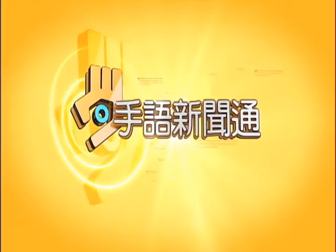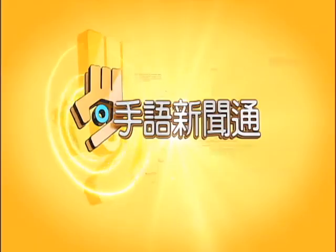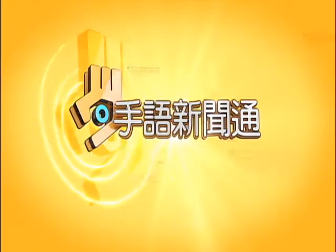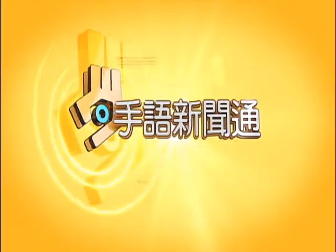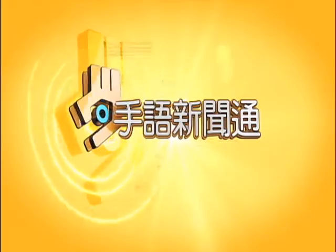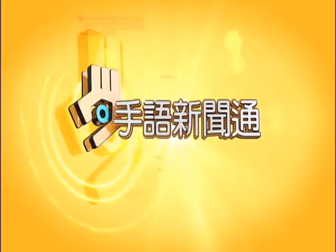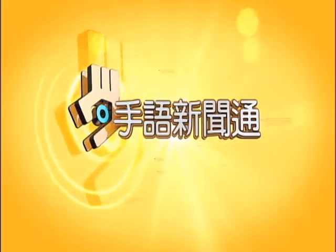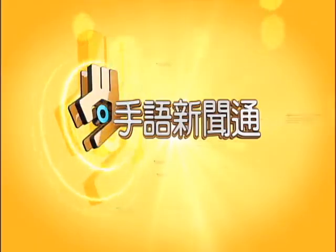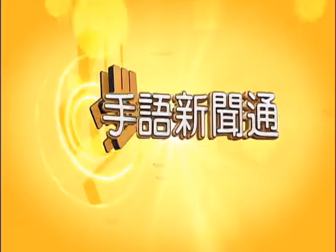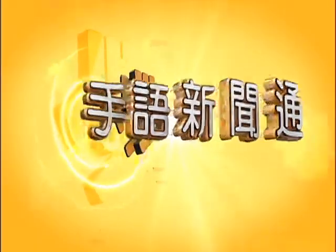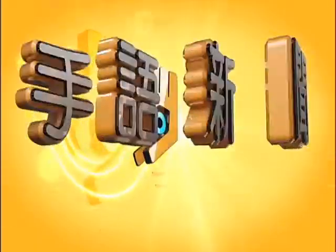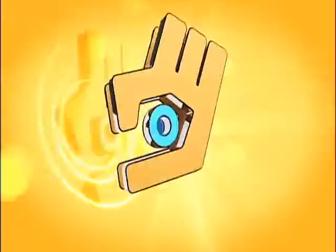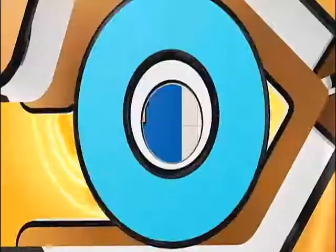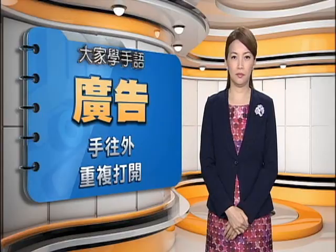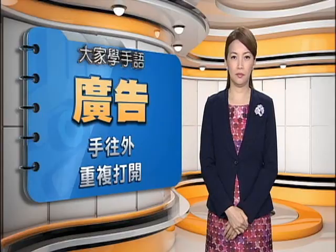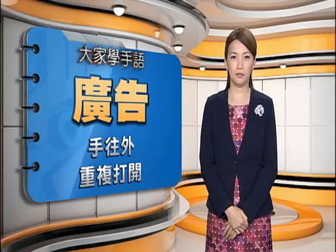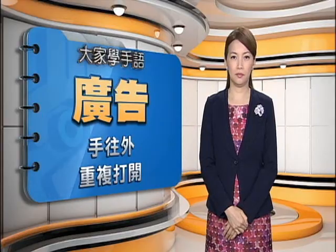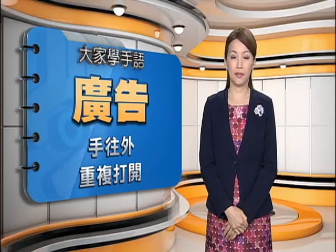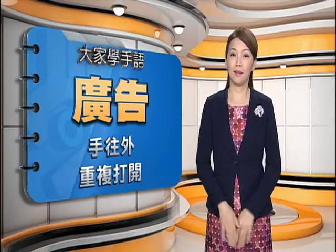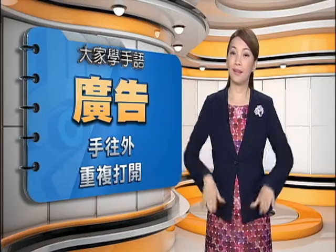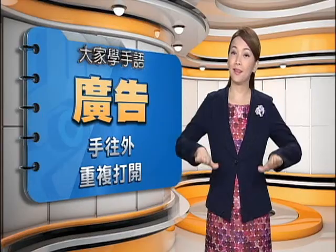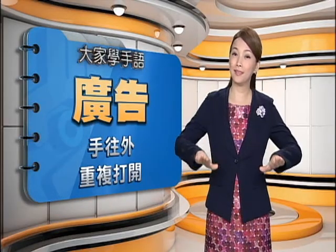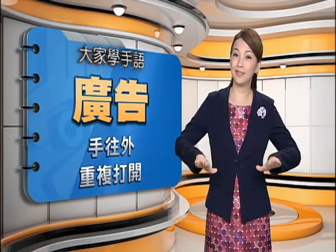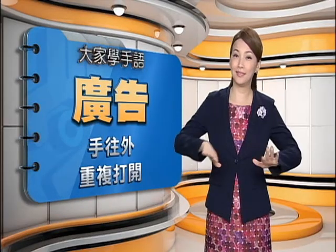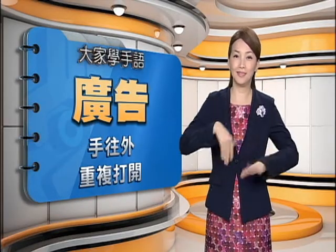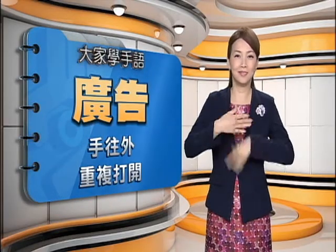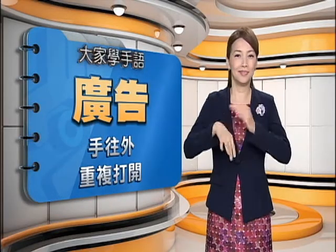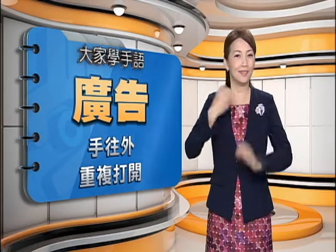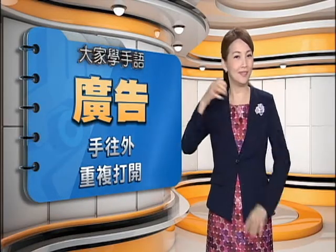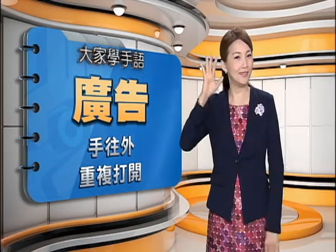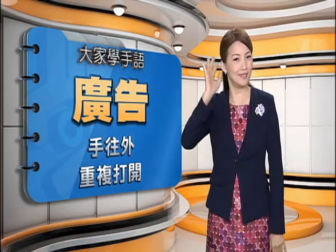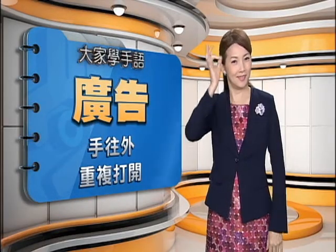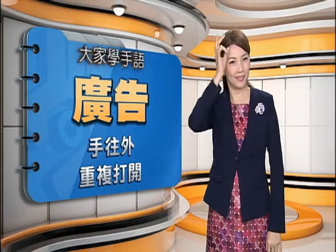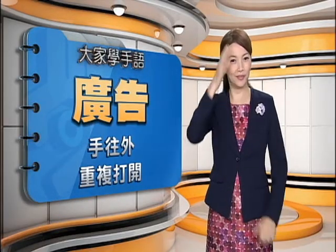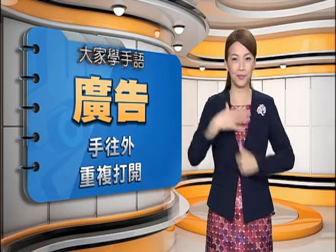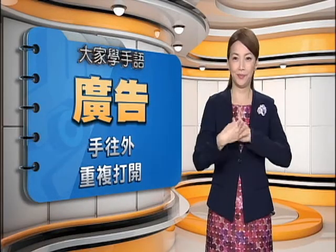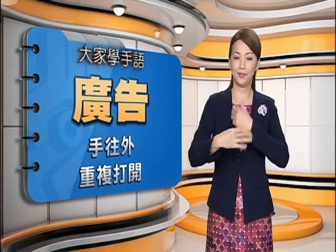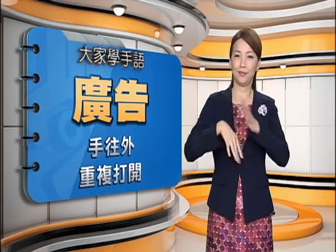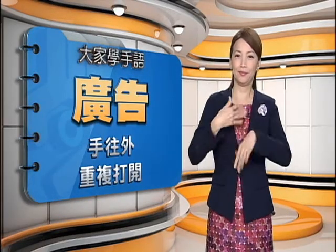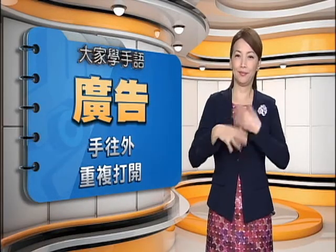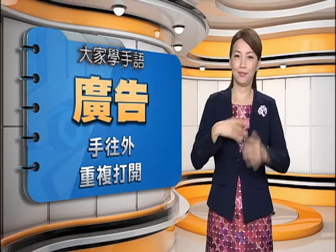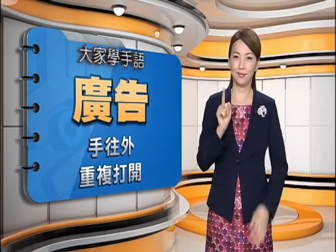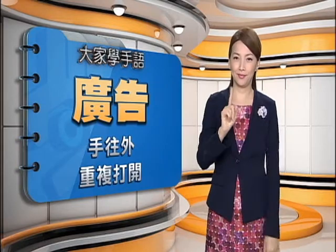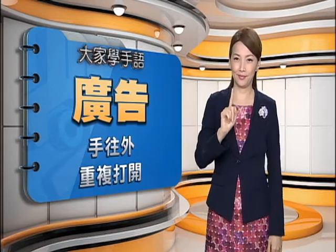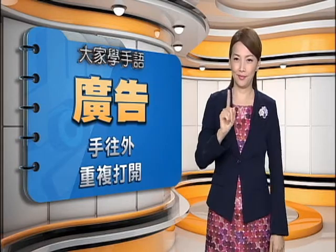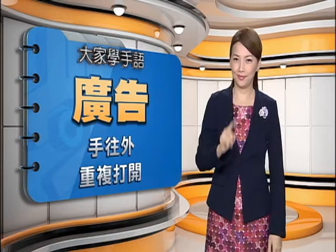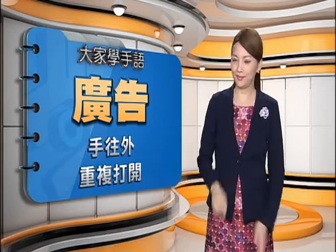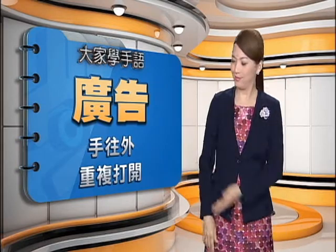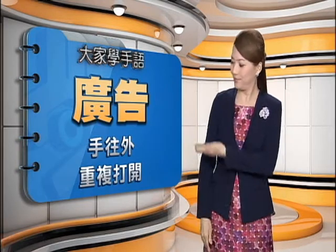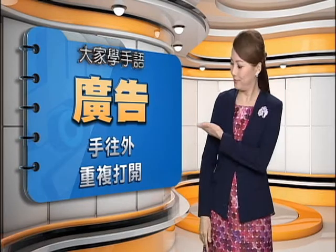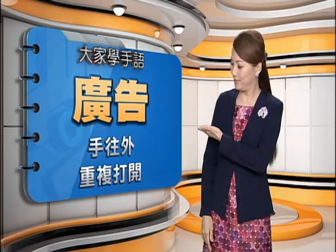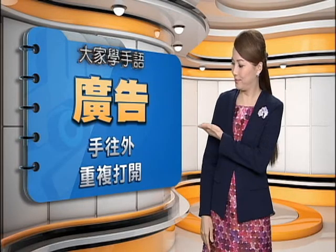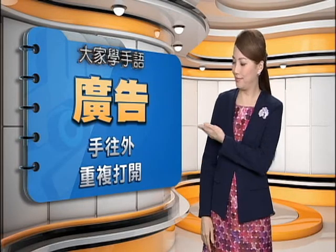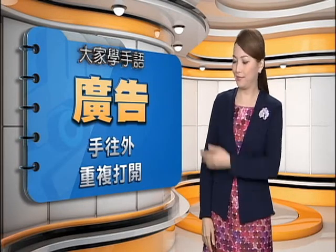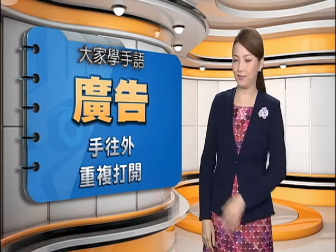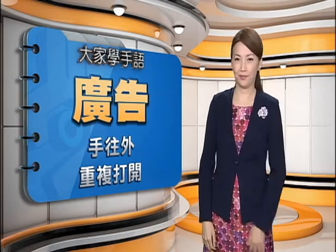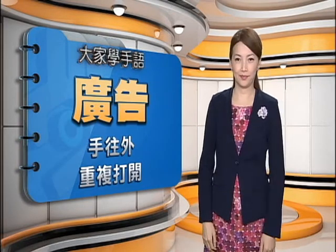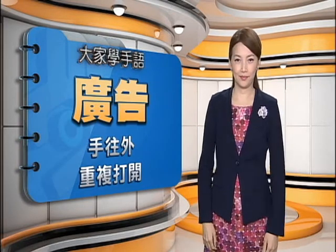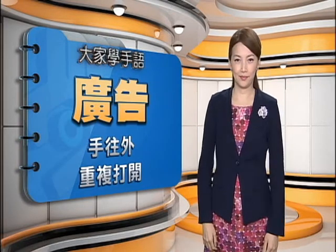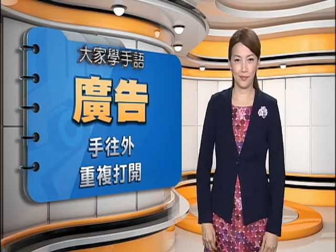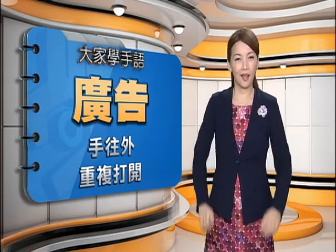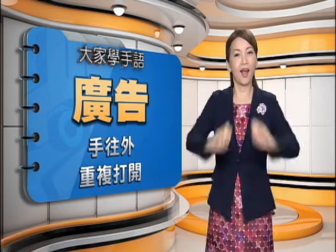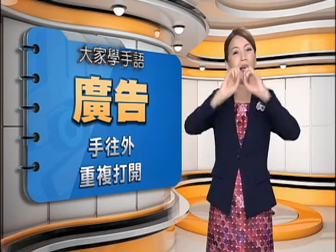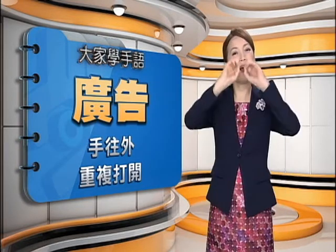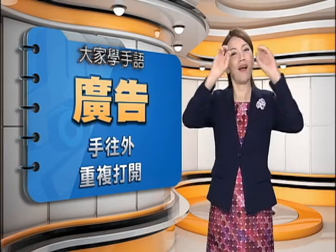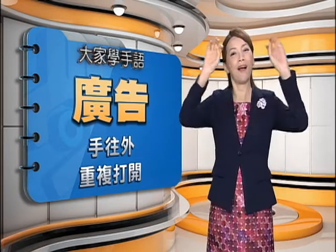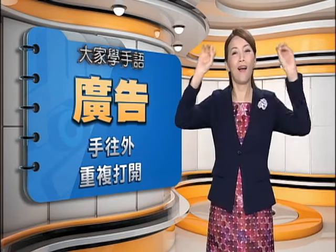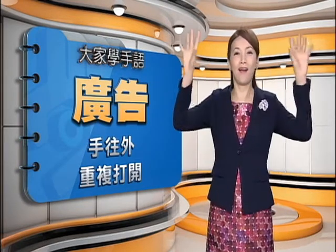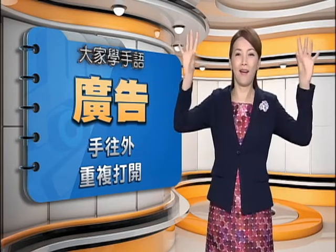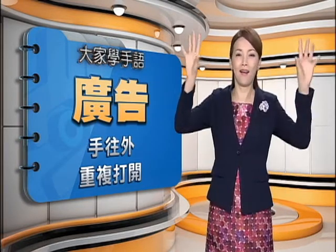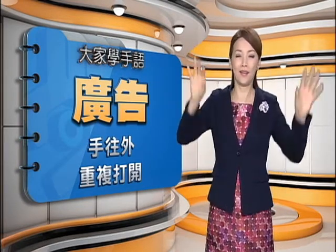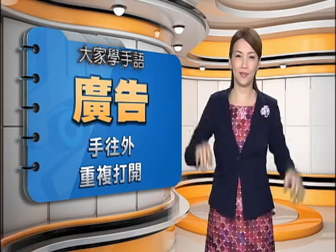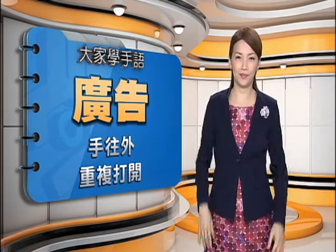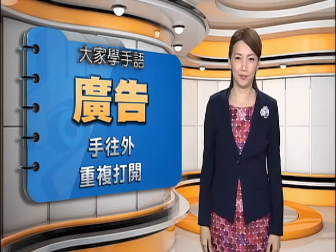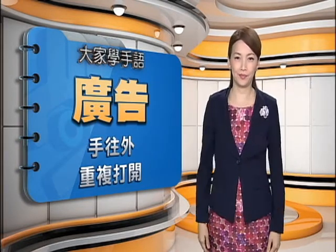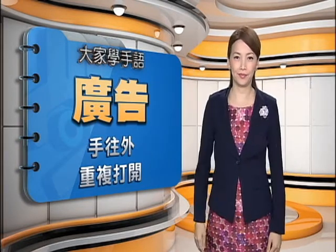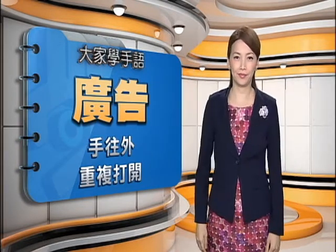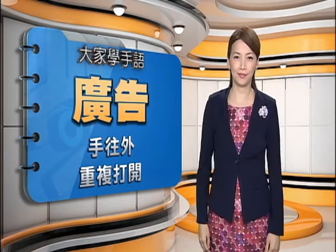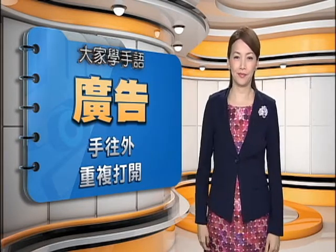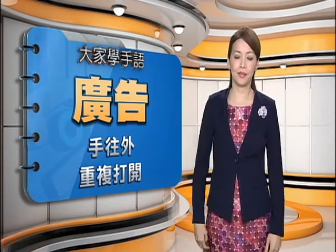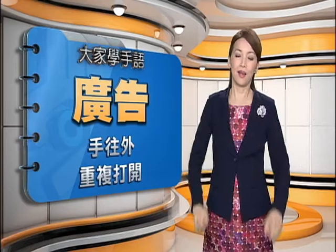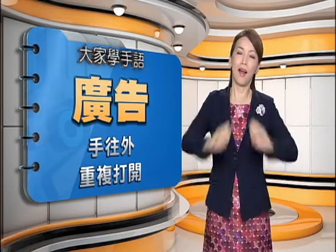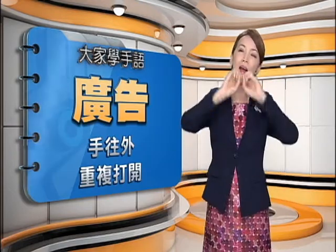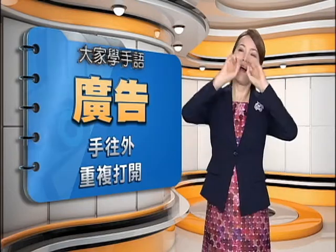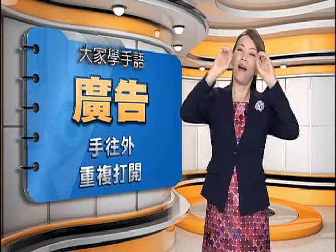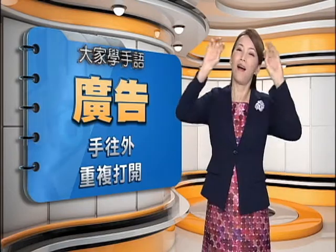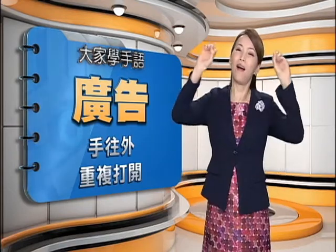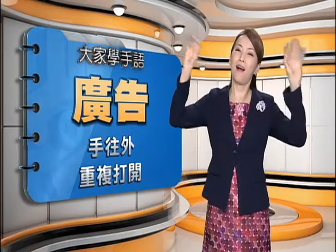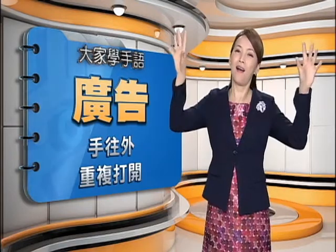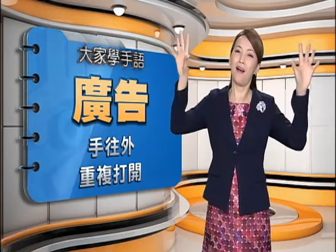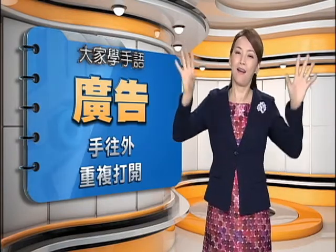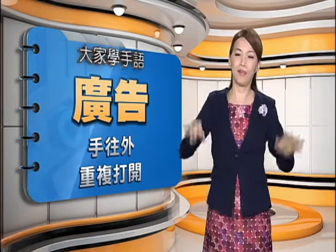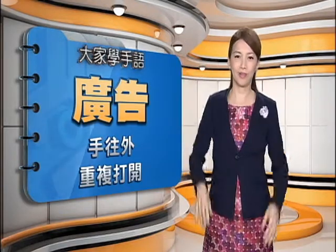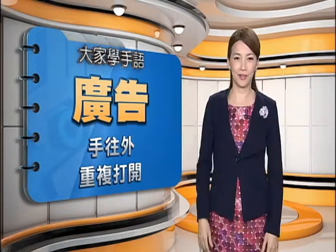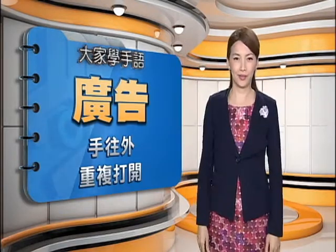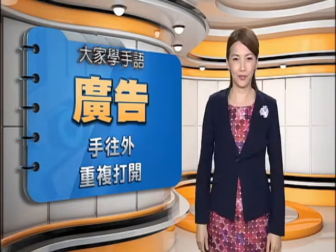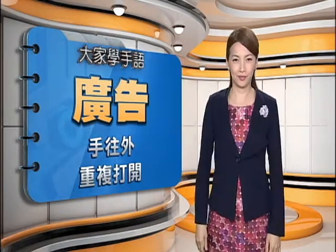廣告